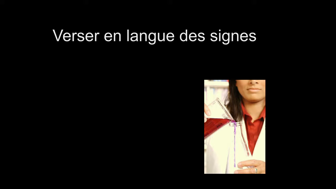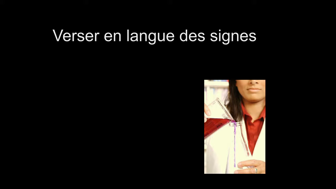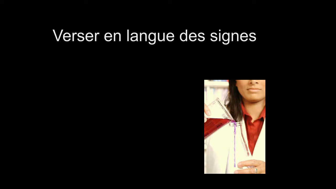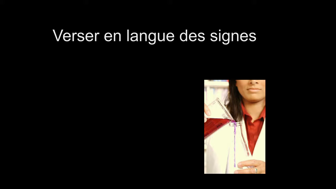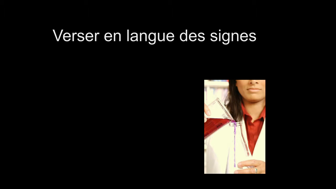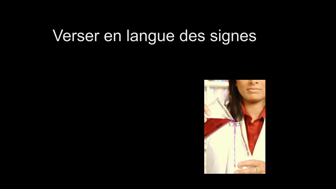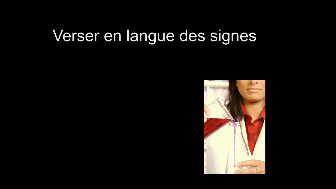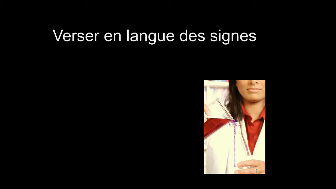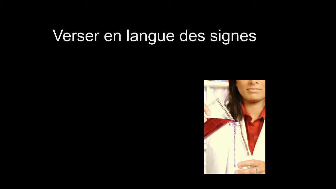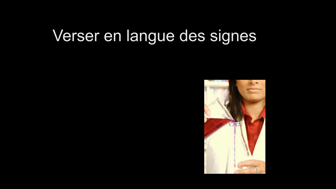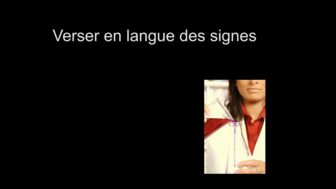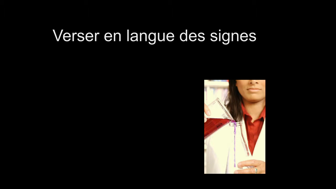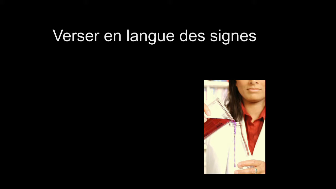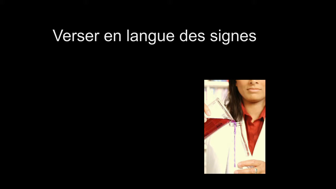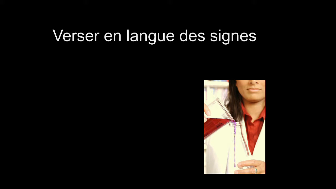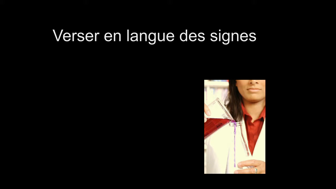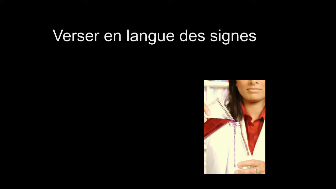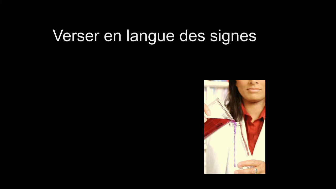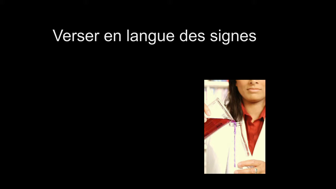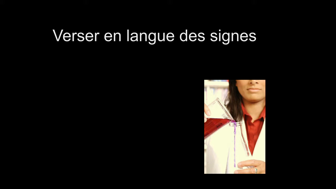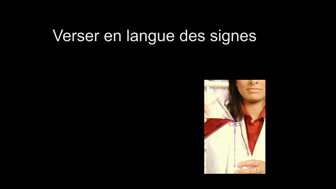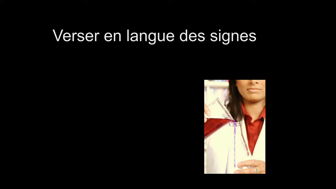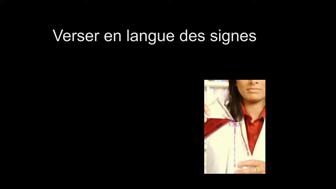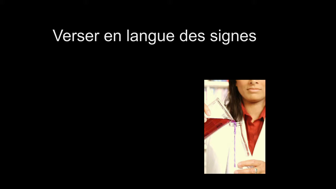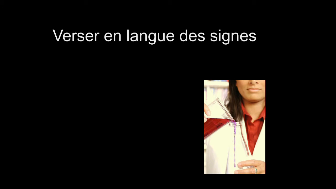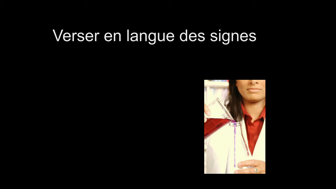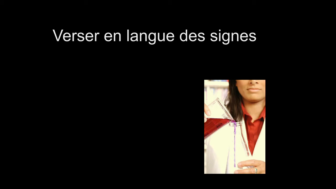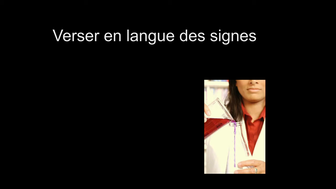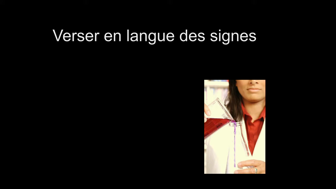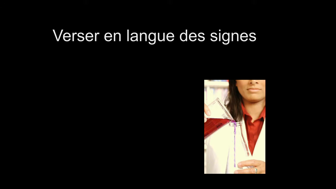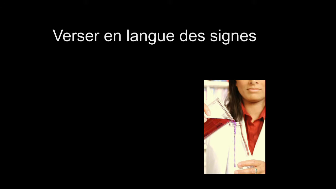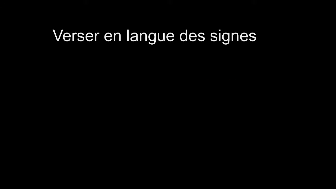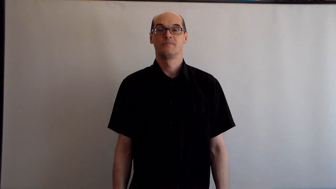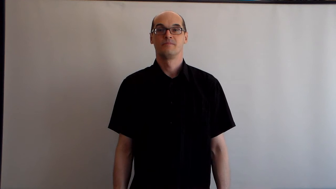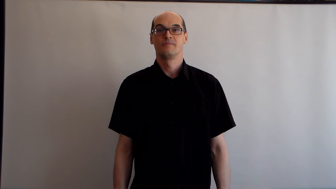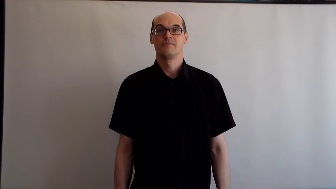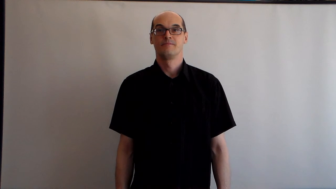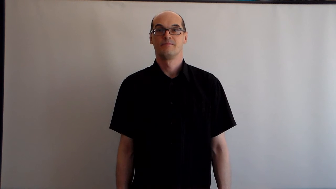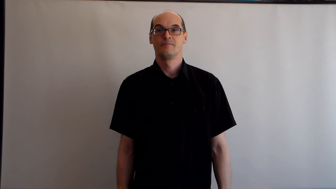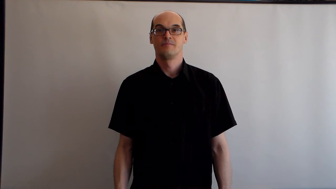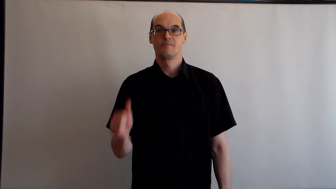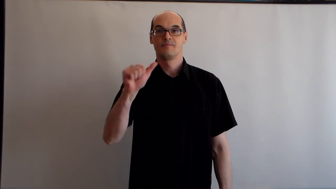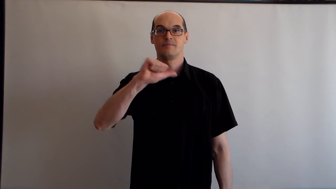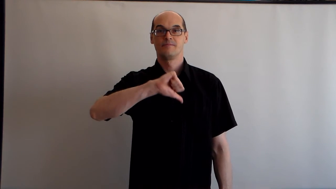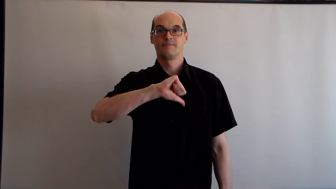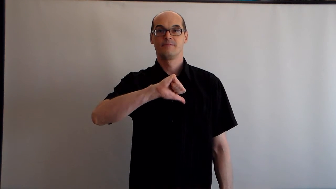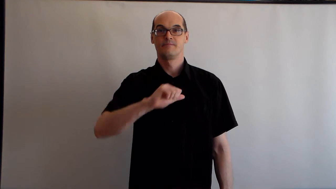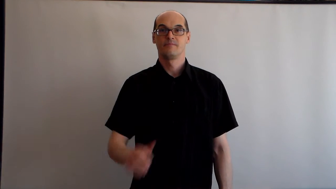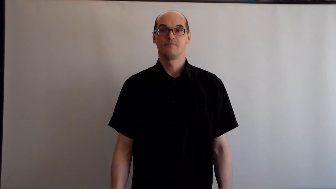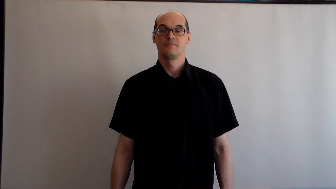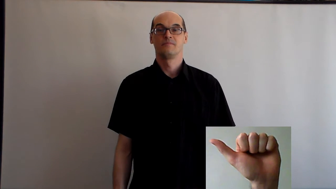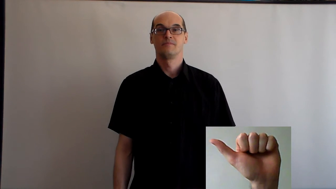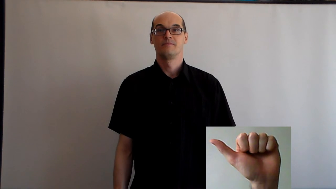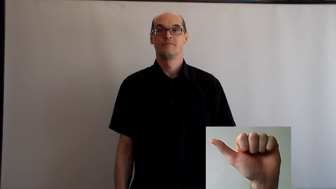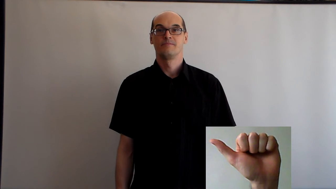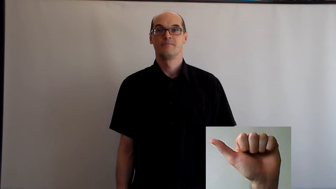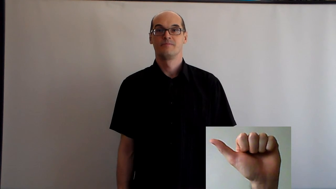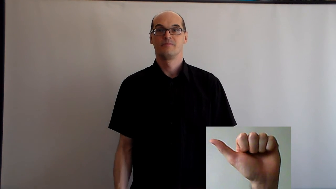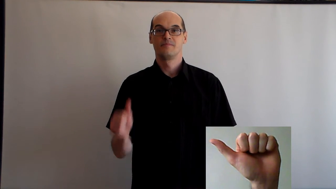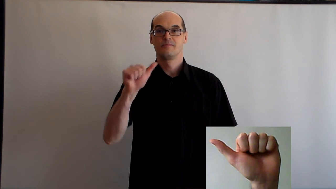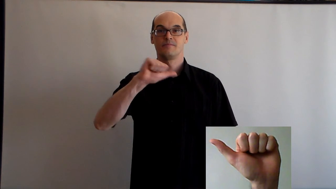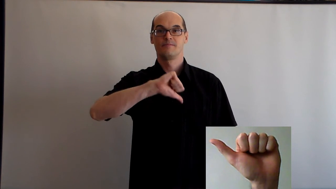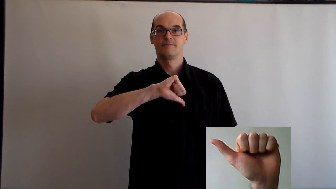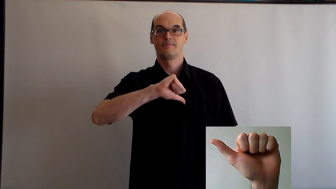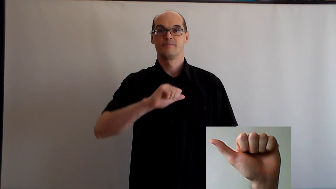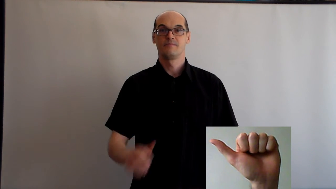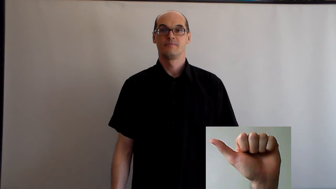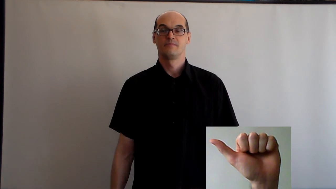Verser